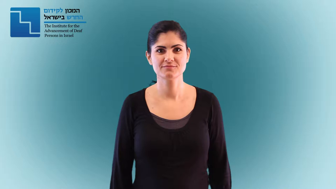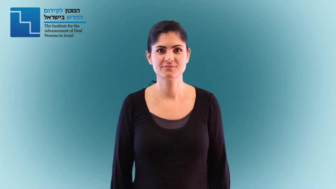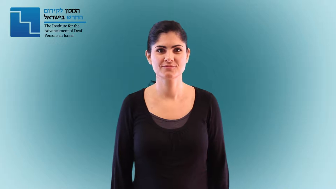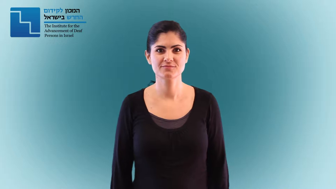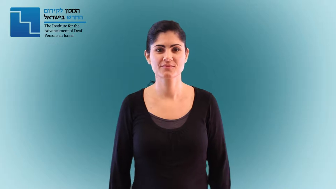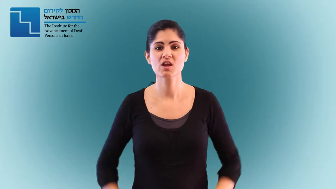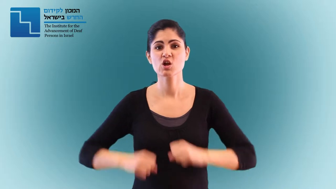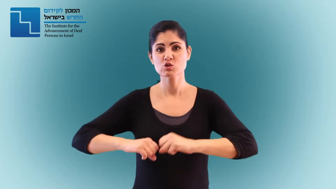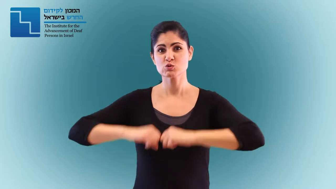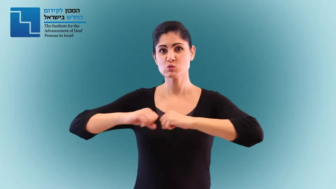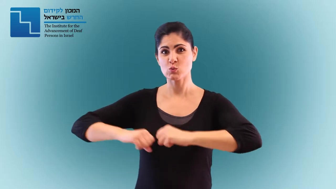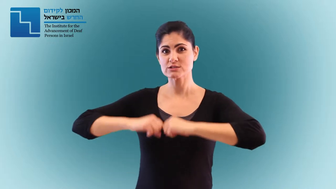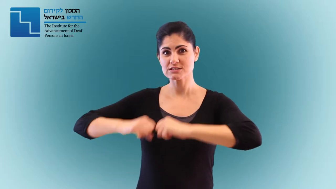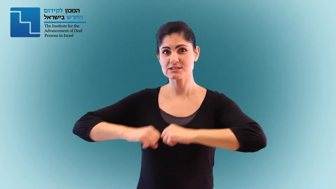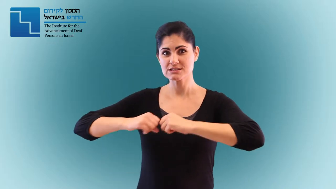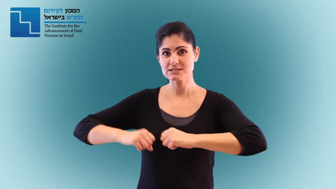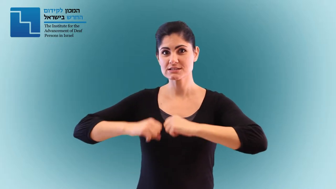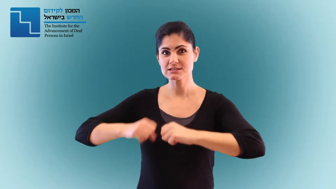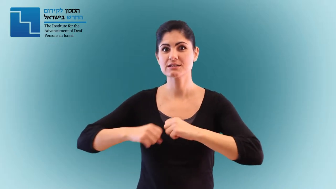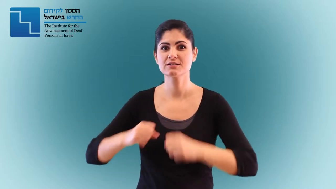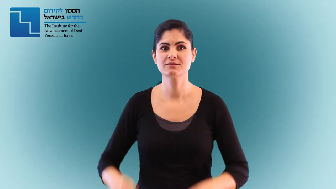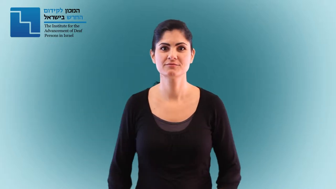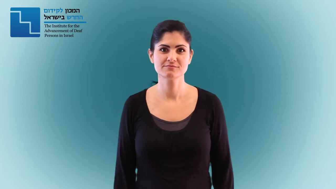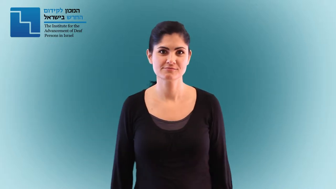סוס